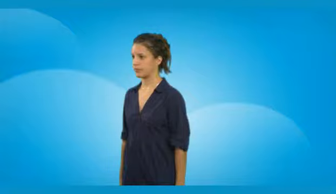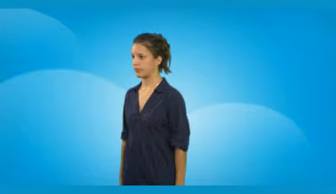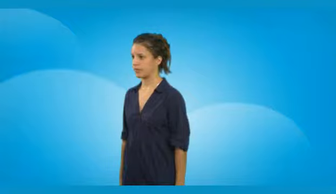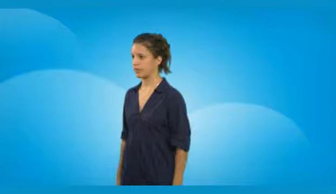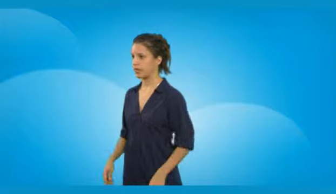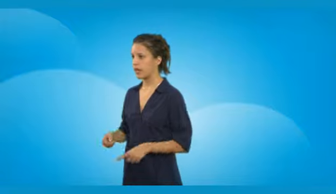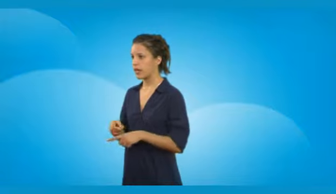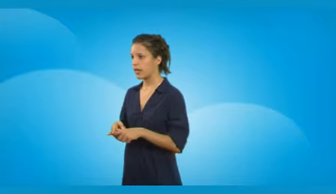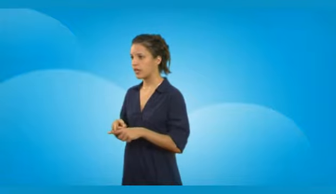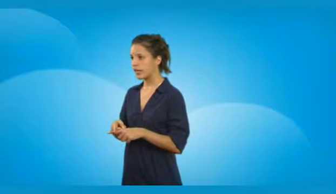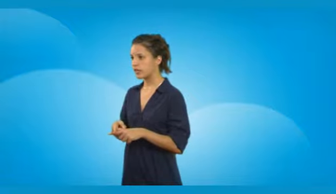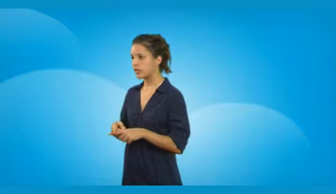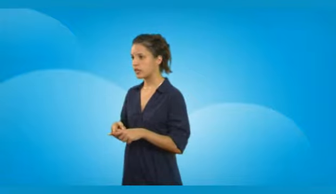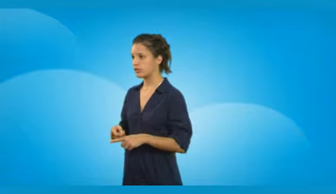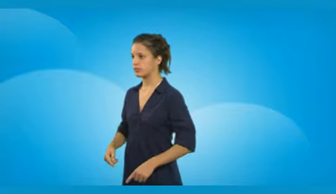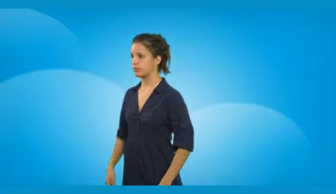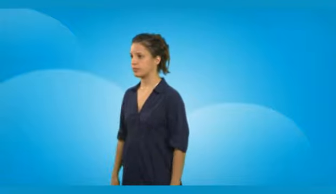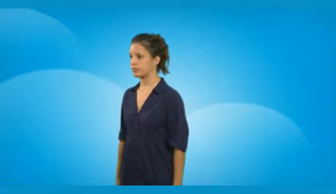Kés